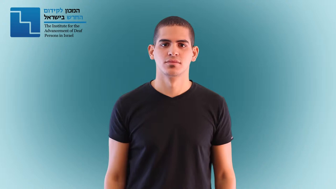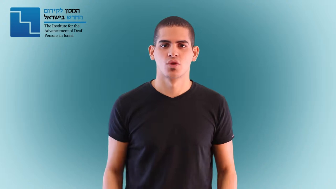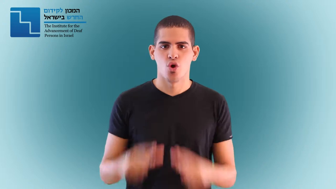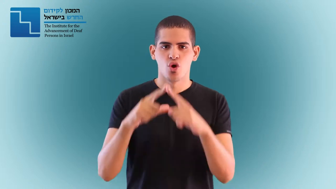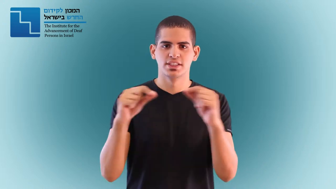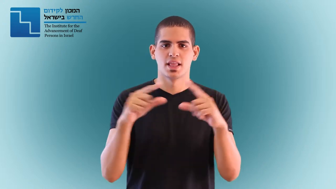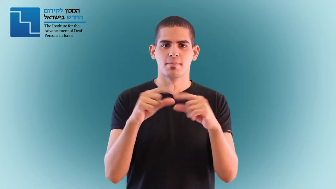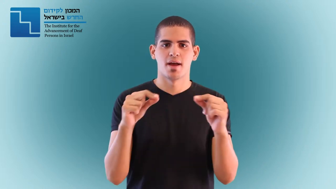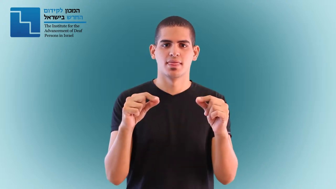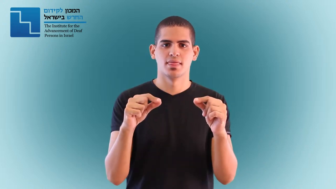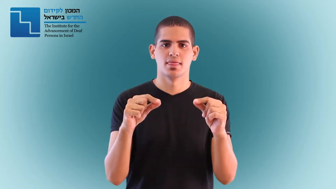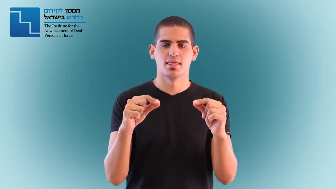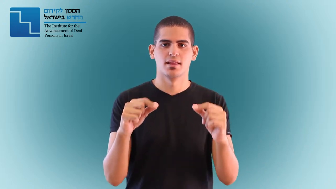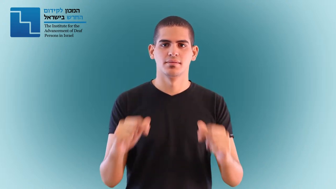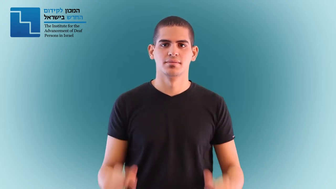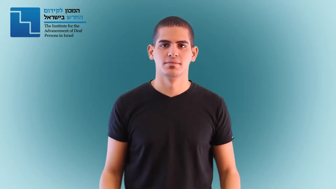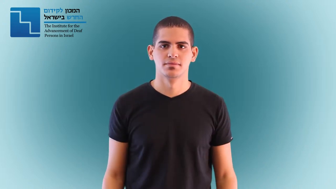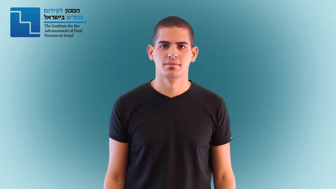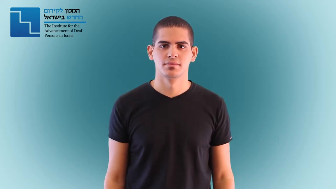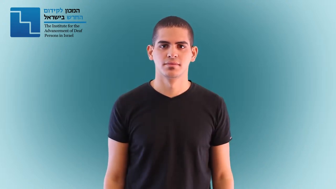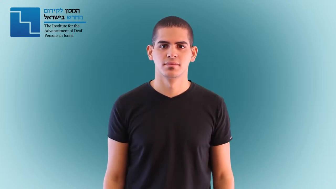אוזן המן